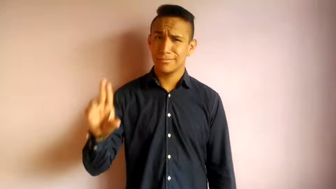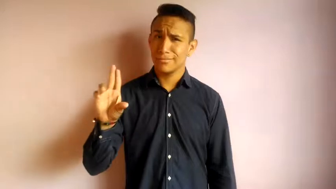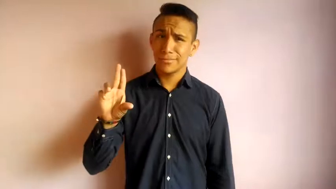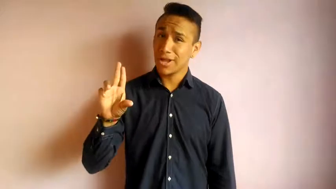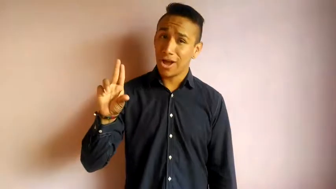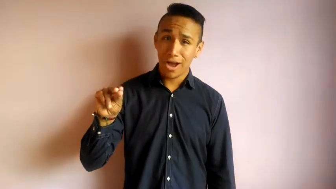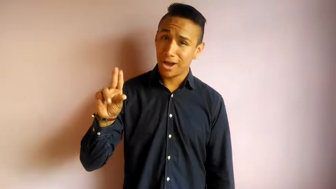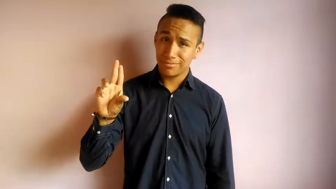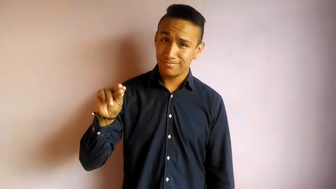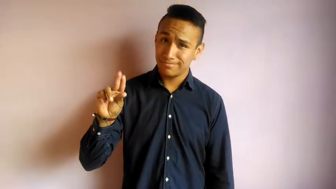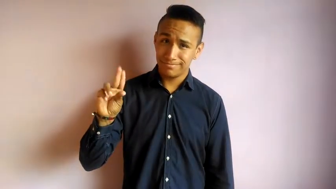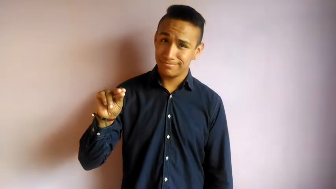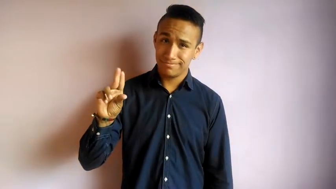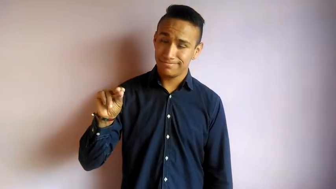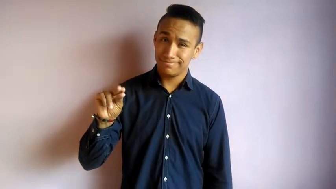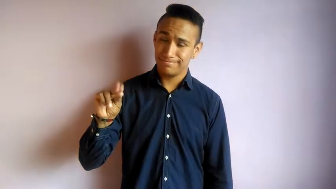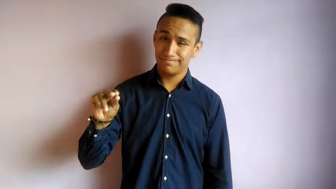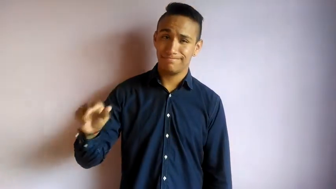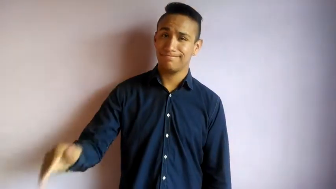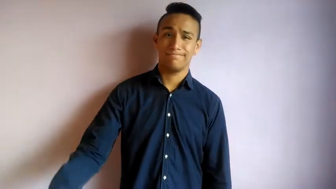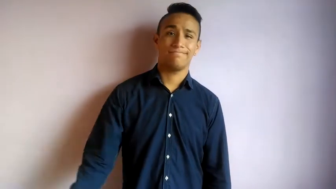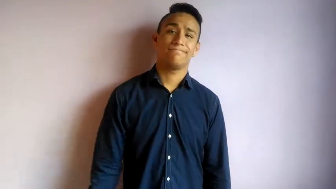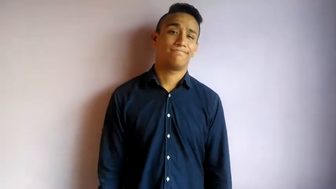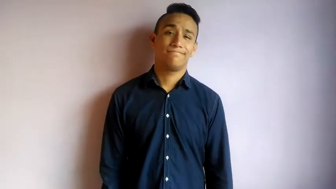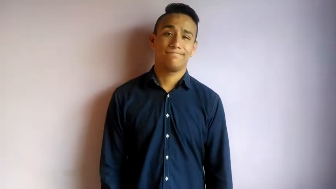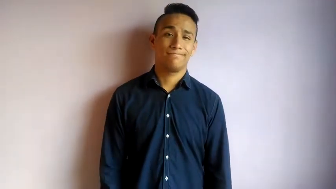nunca